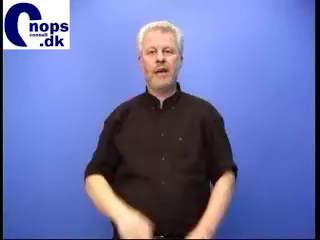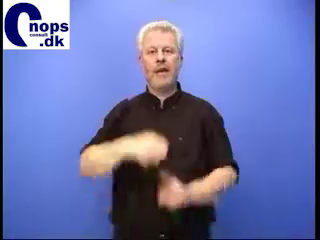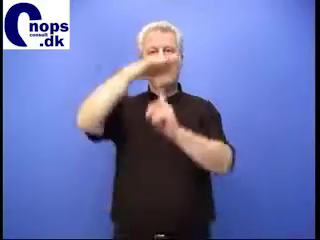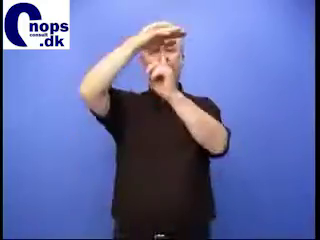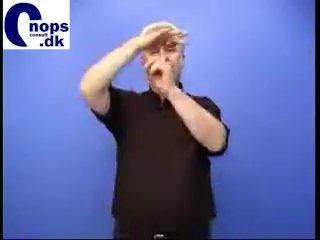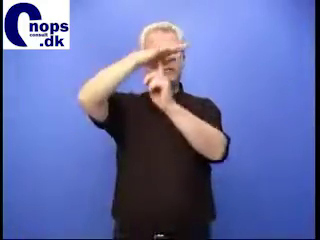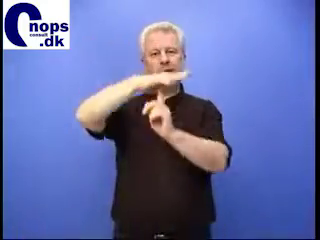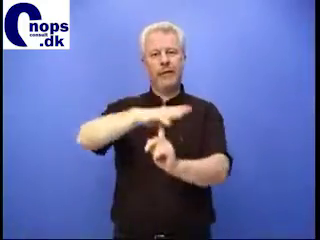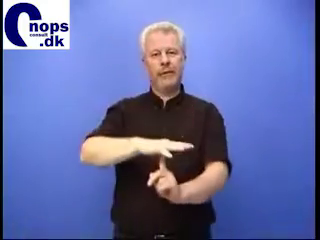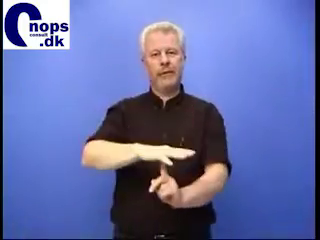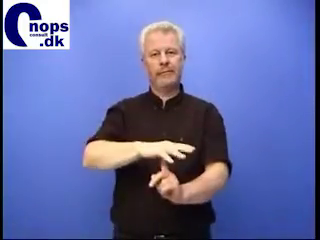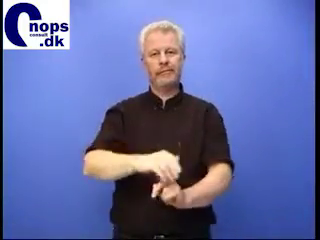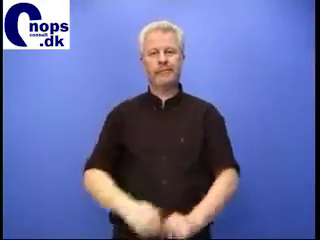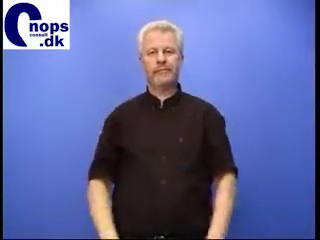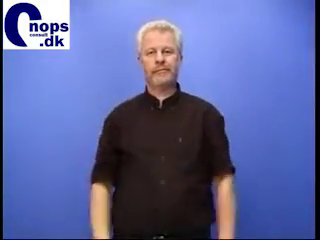september